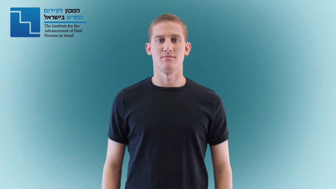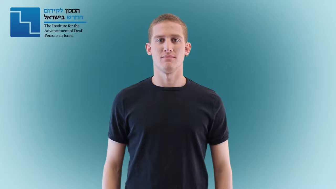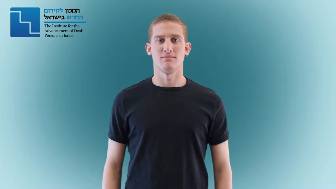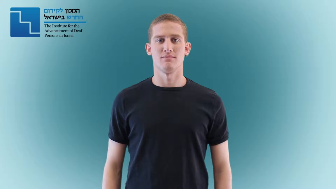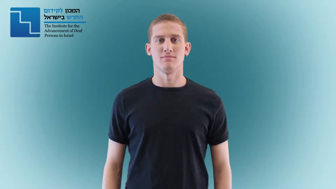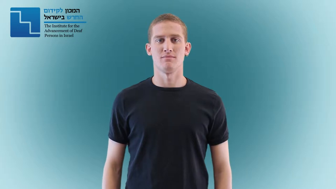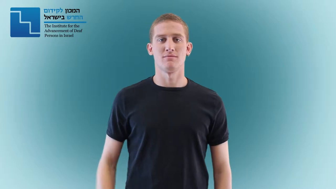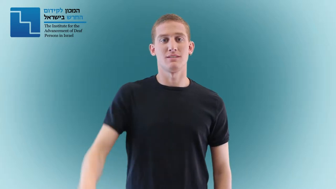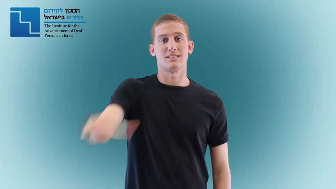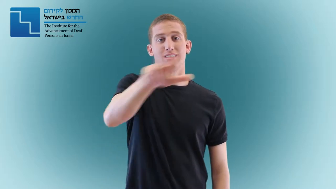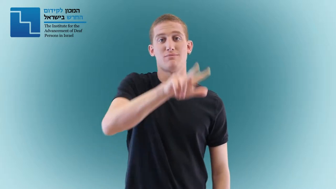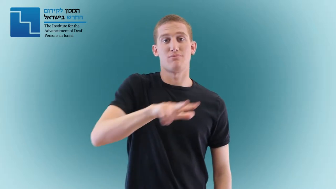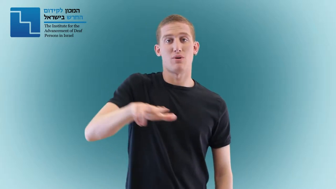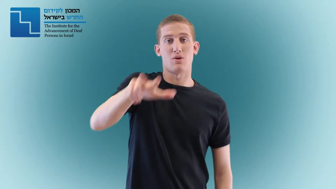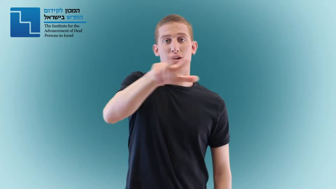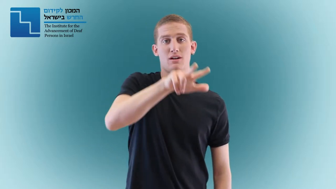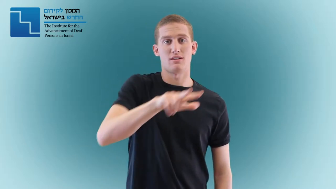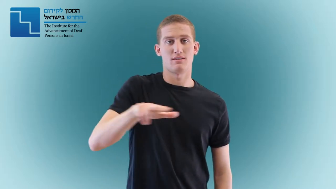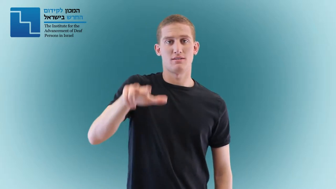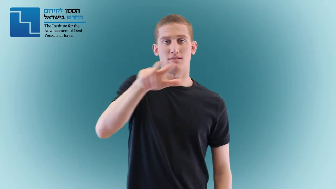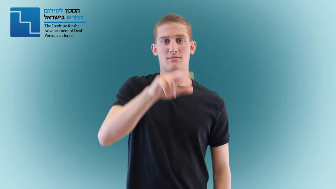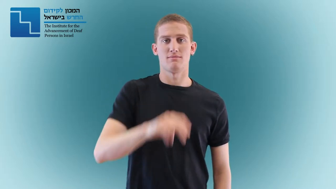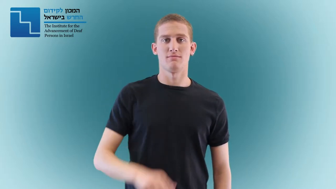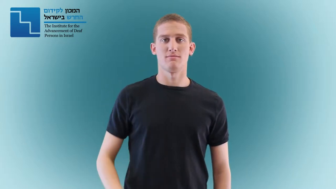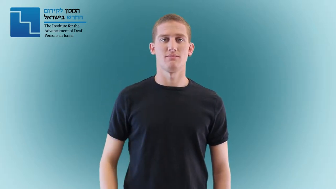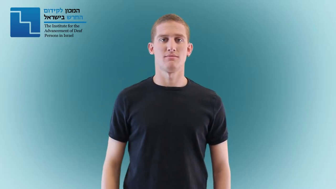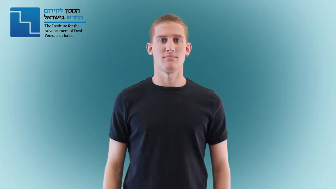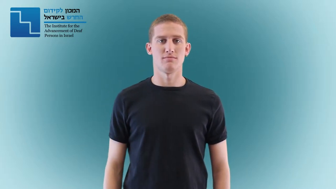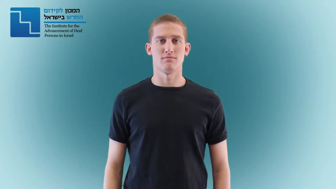ציבור